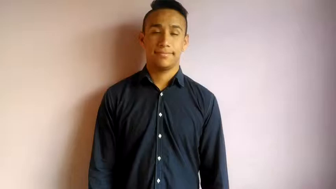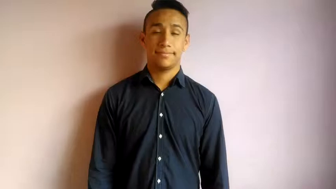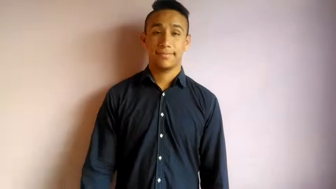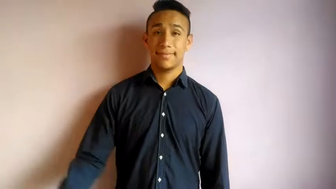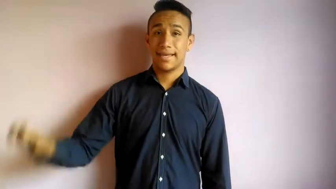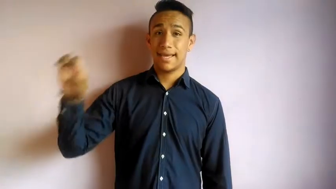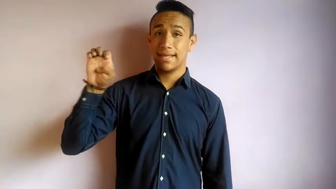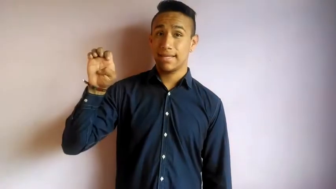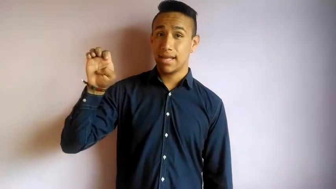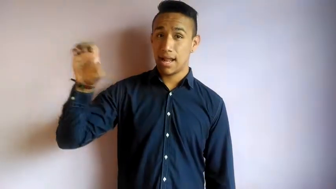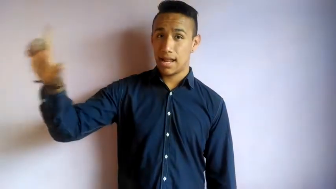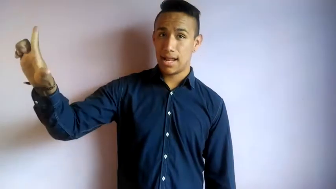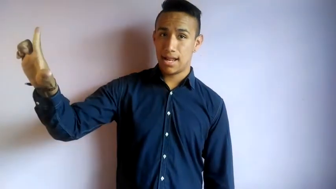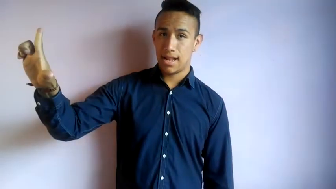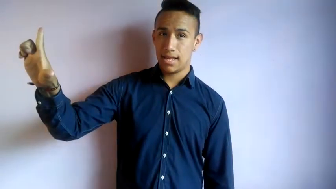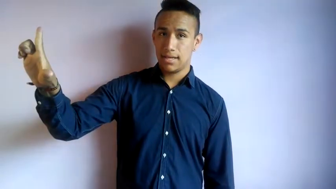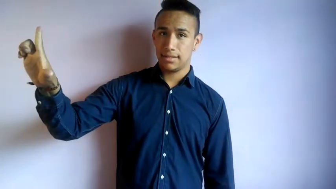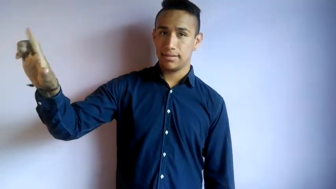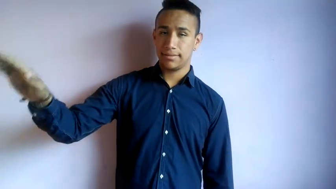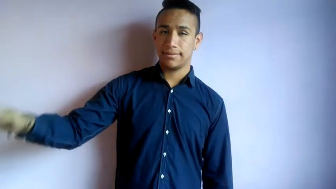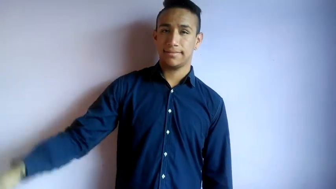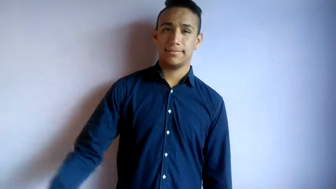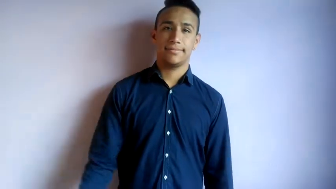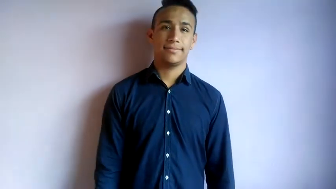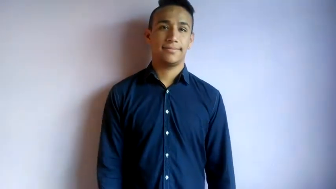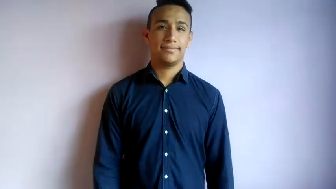el